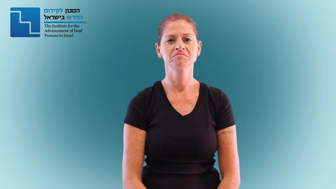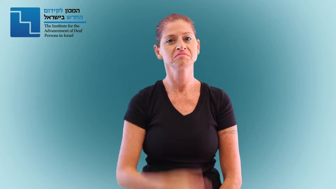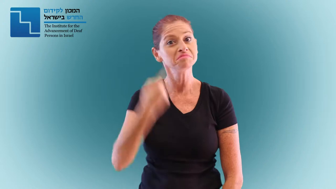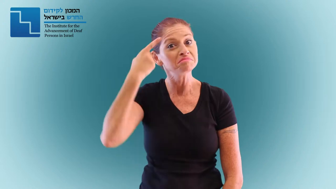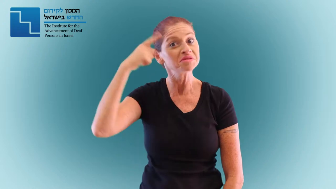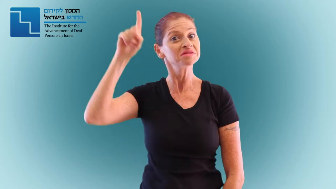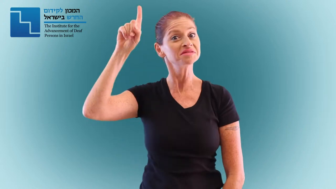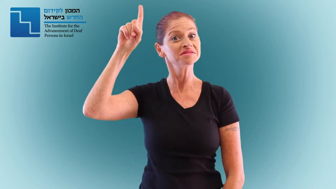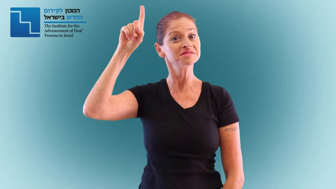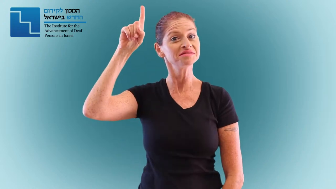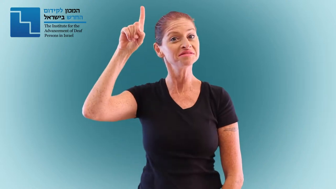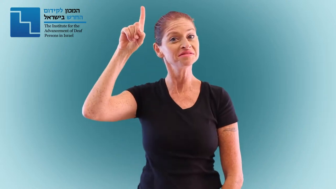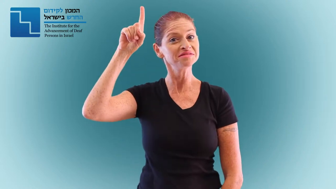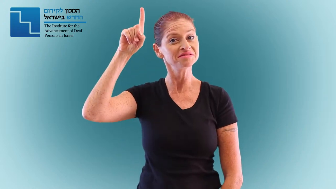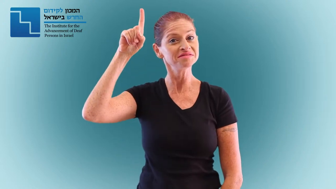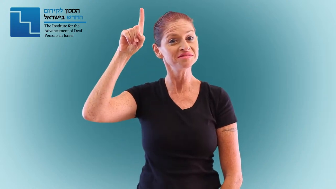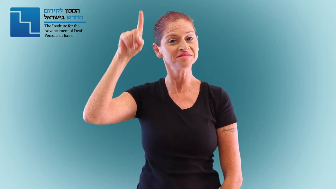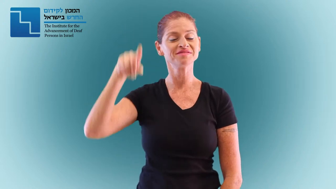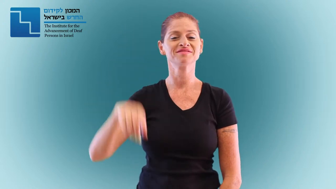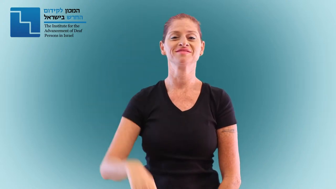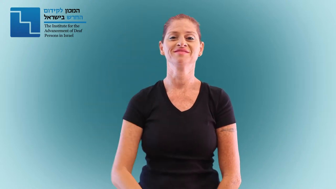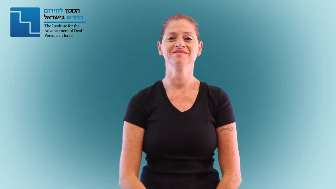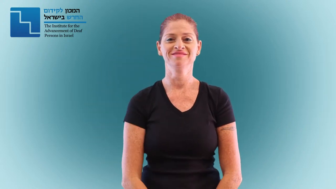המצאה